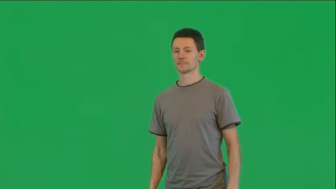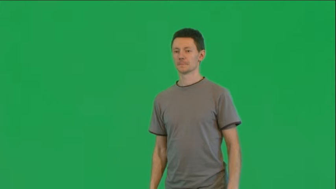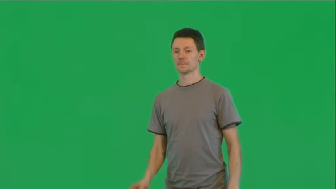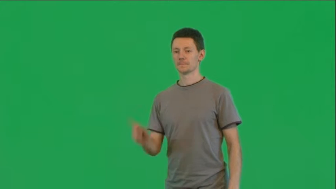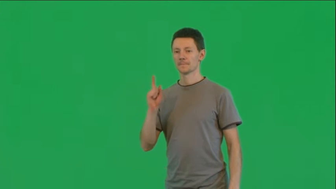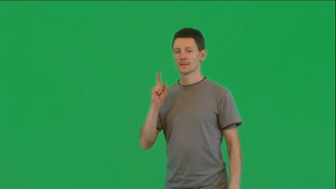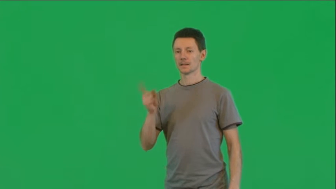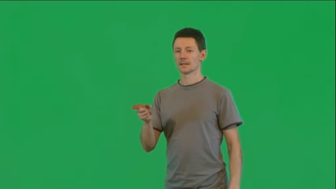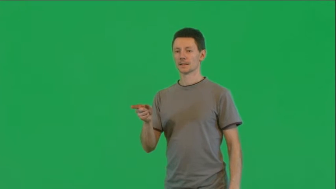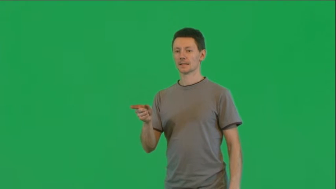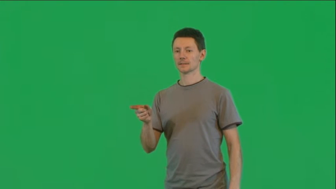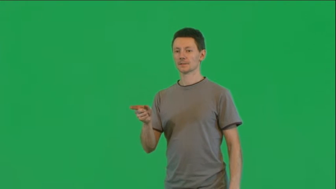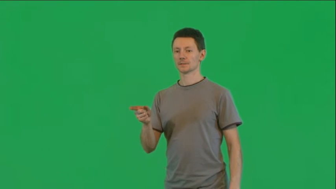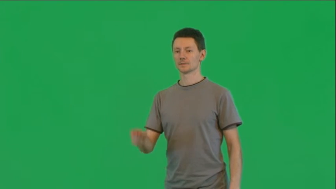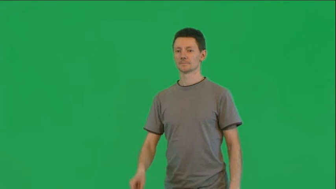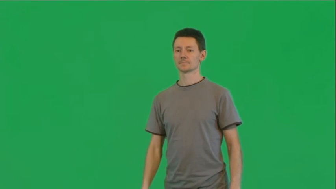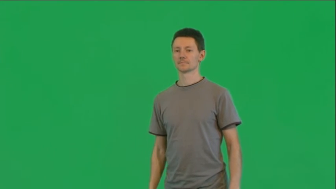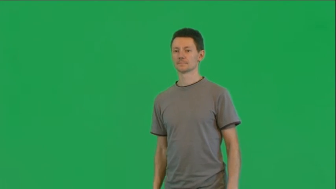kazać